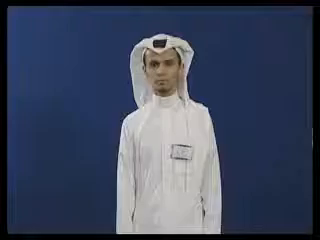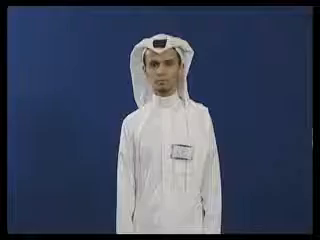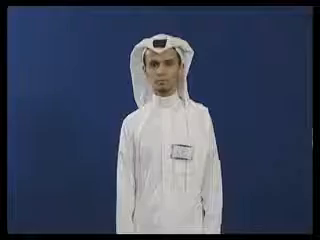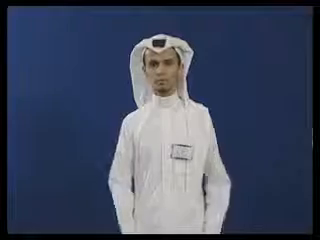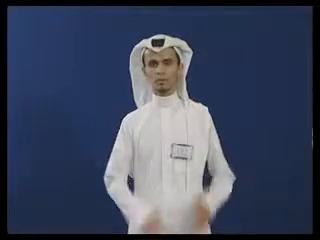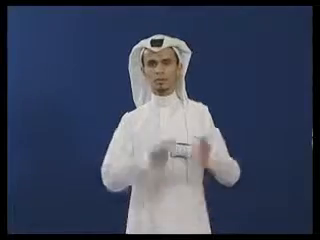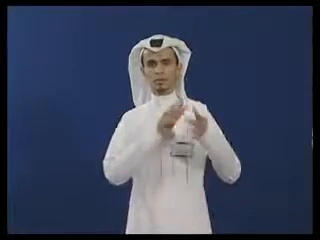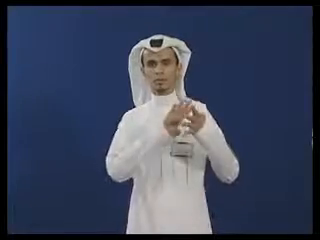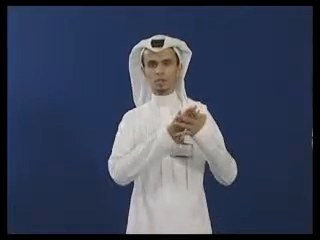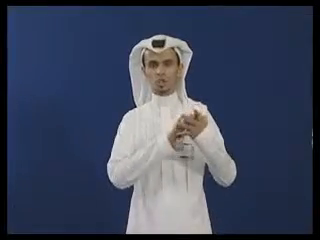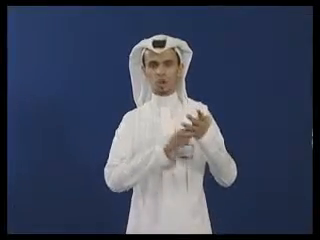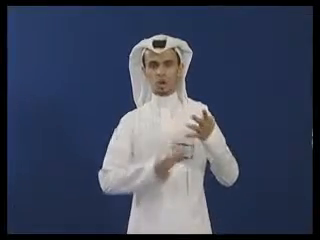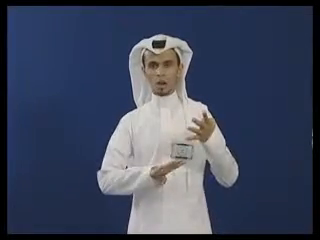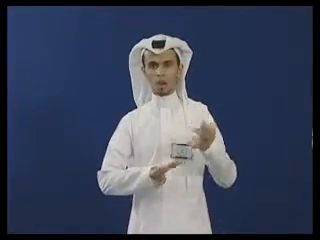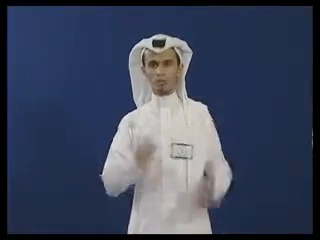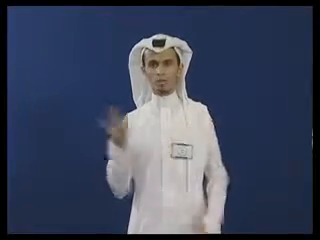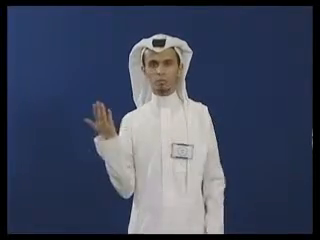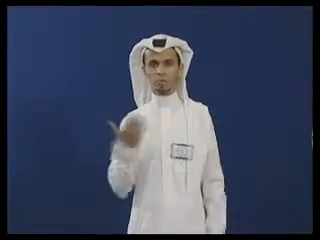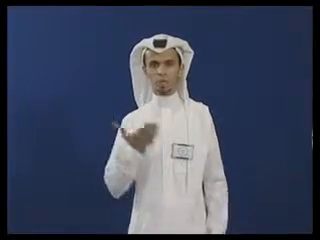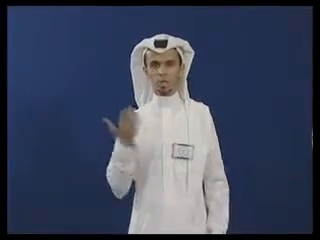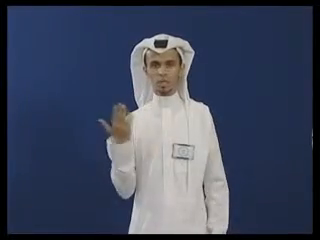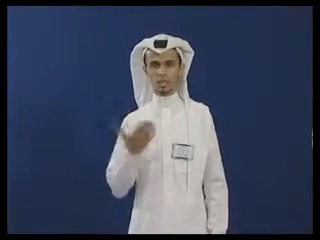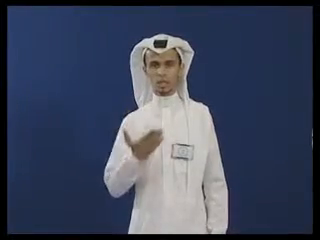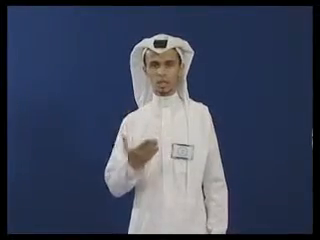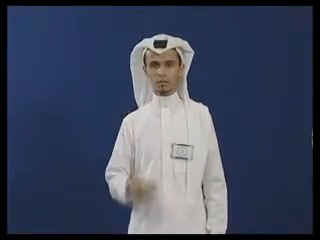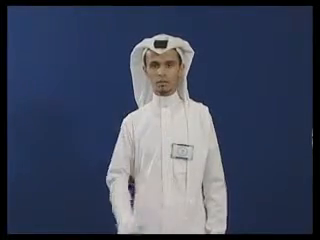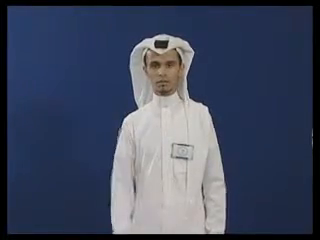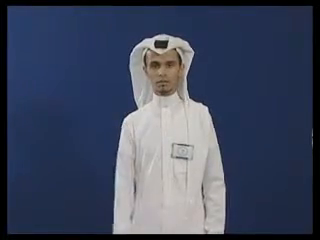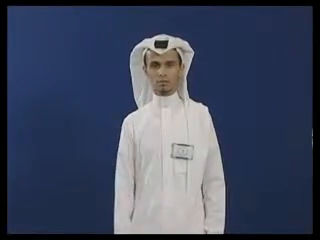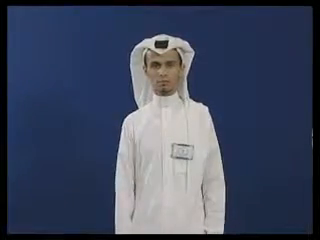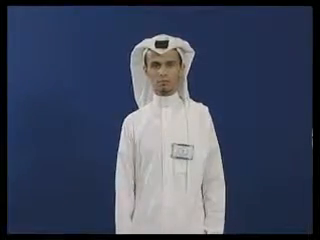جدول مدرسي